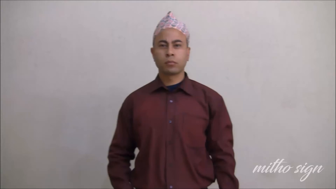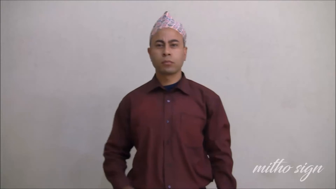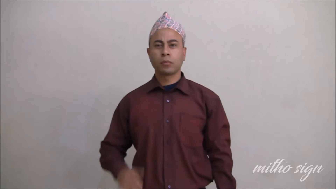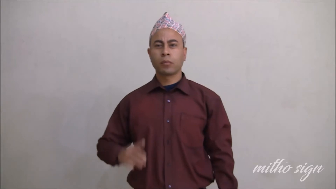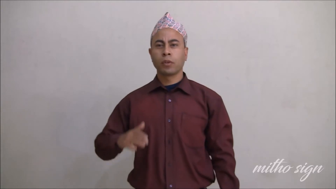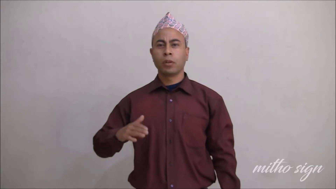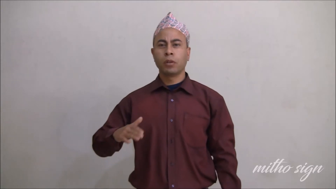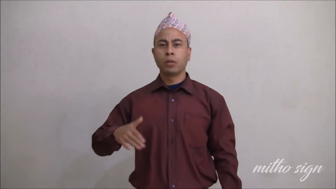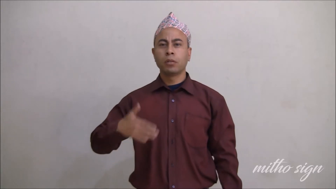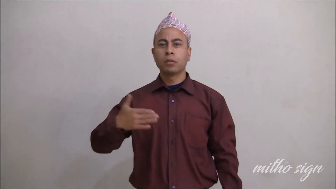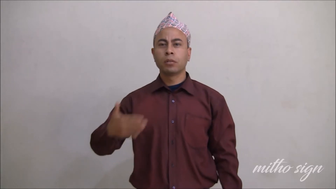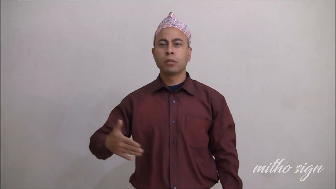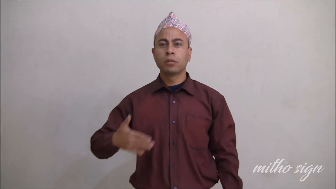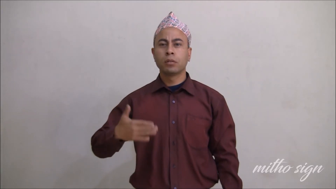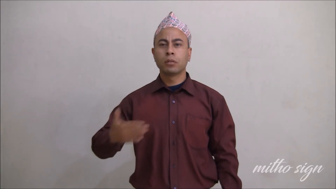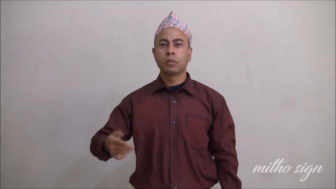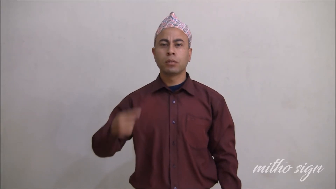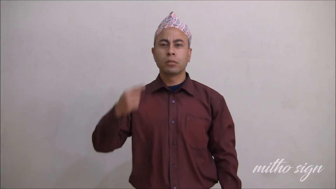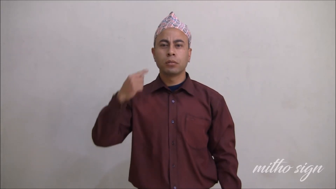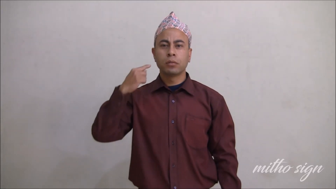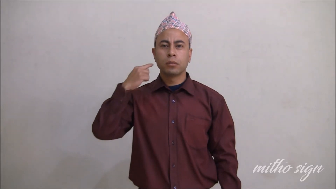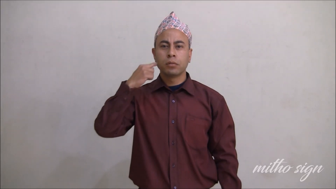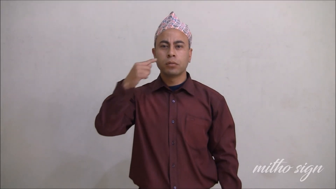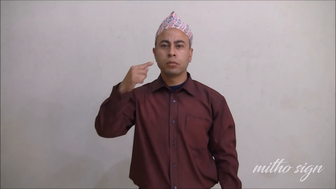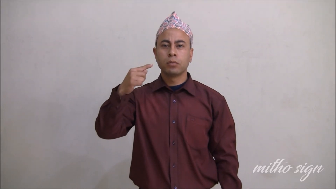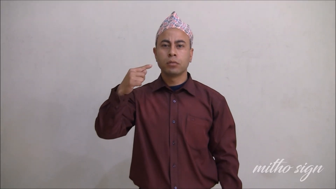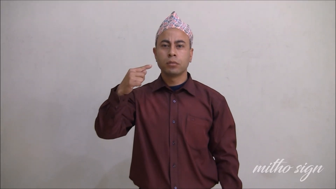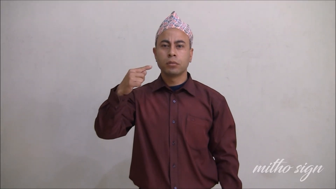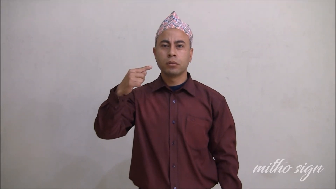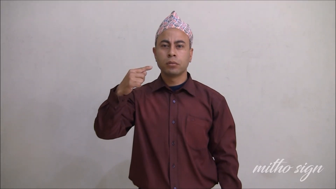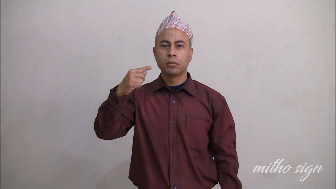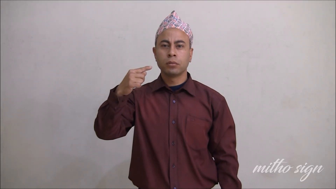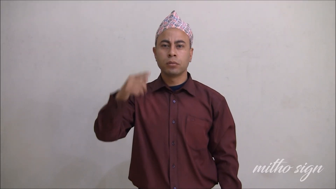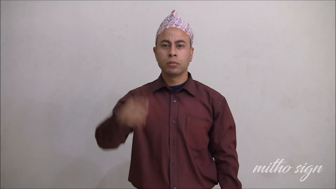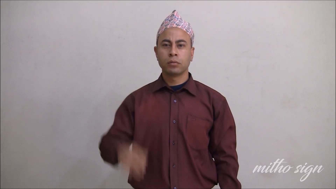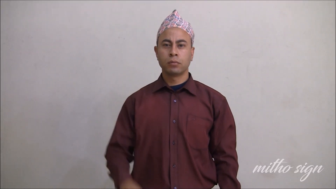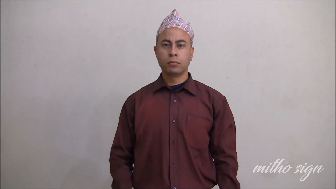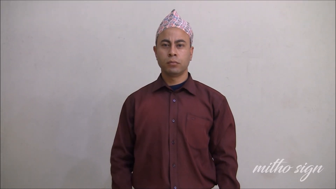हरेक दिन